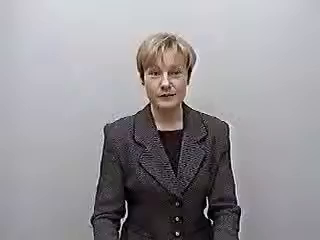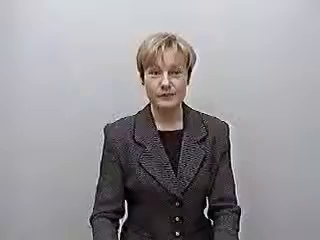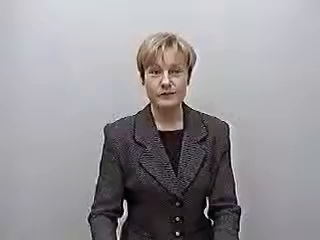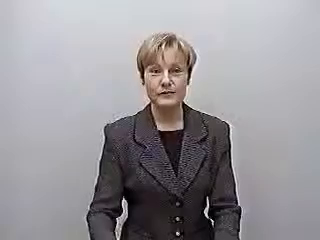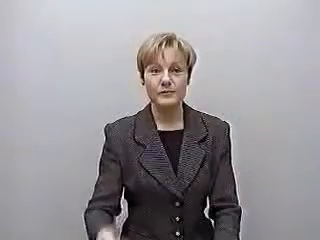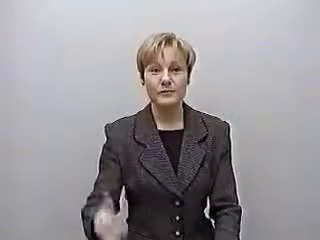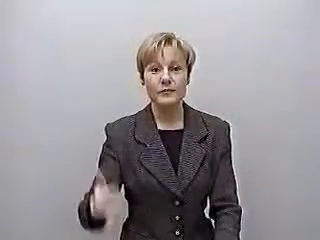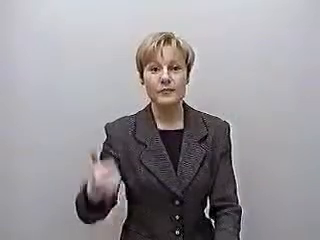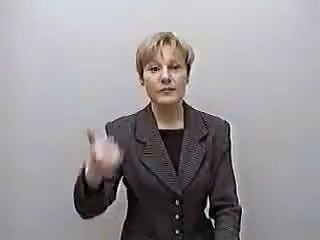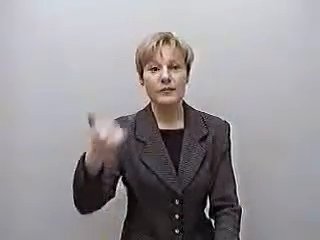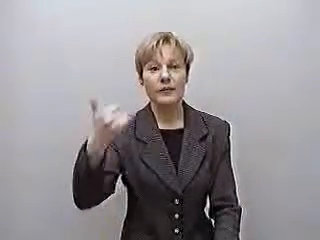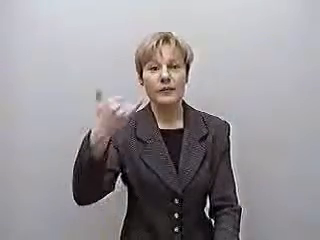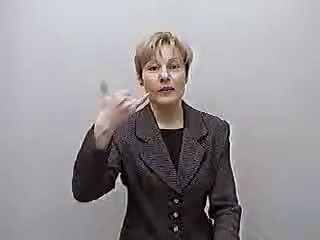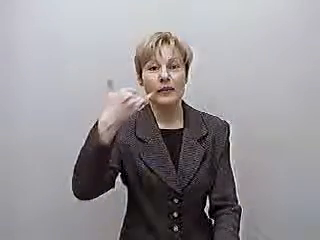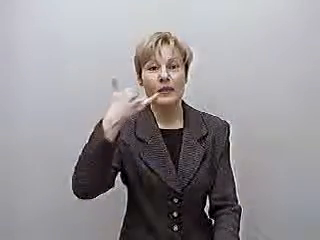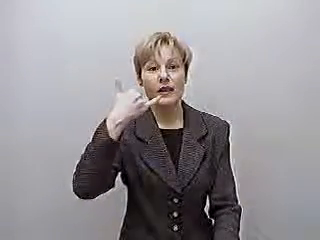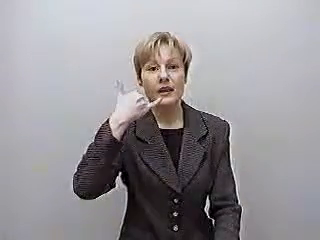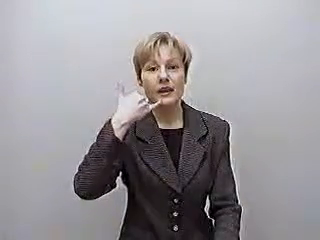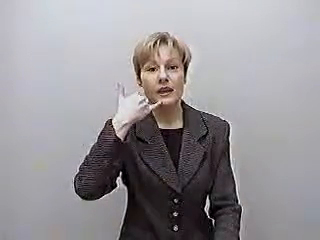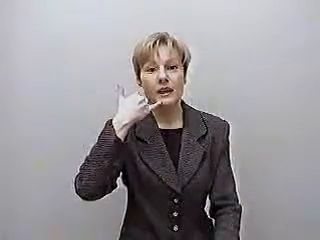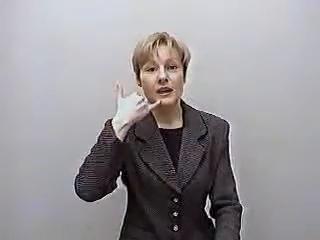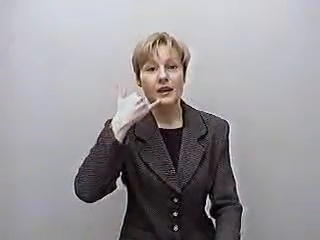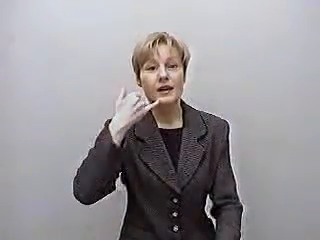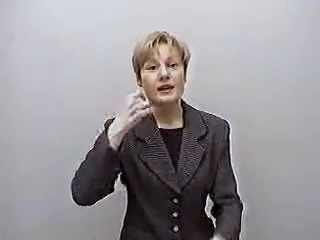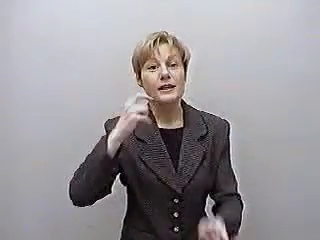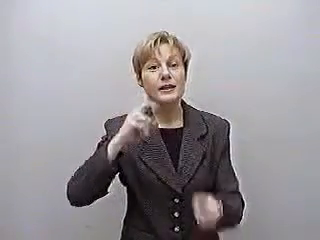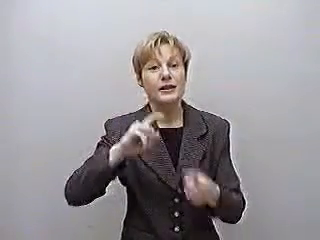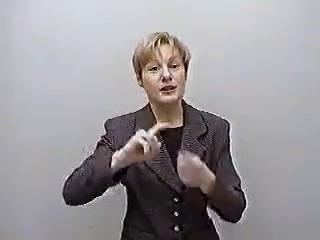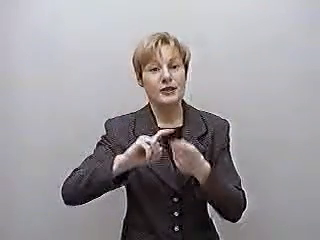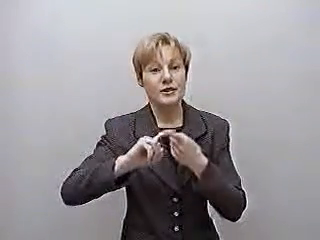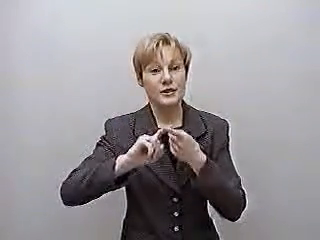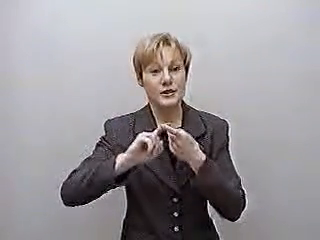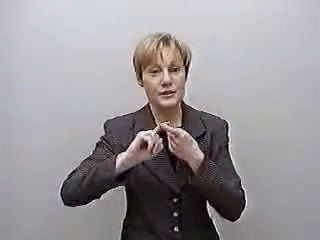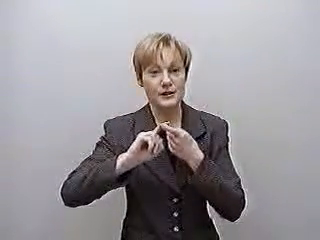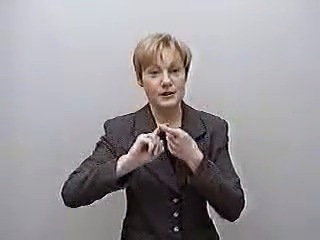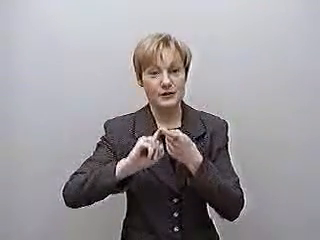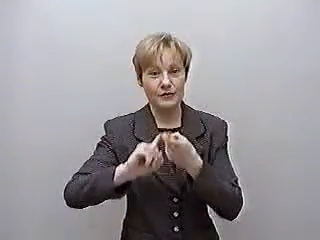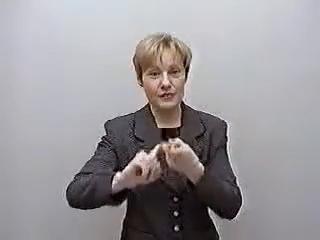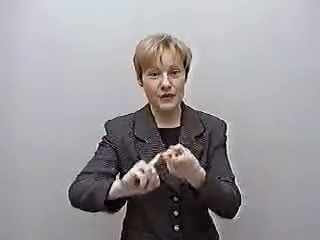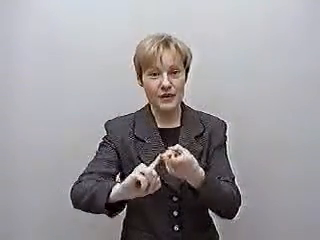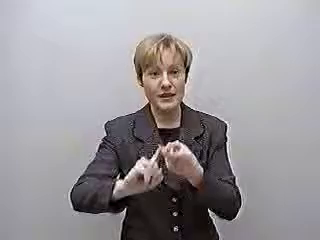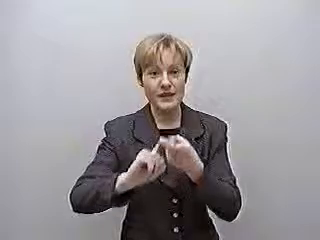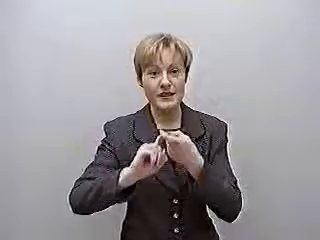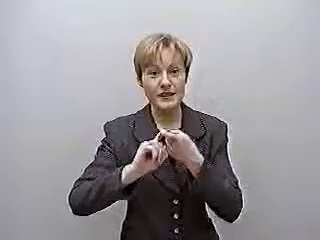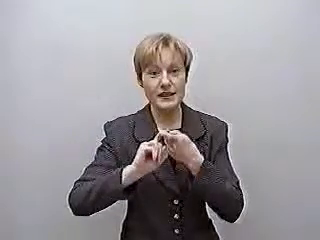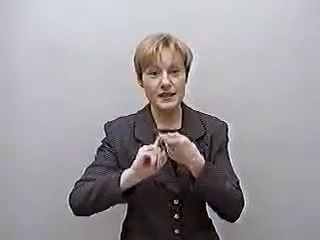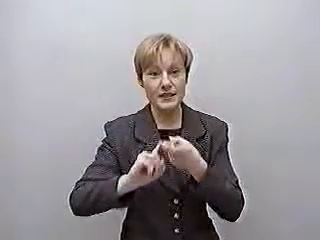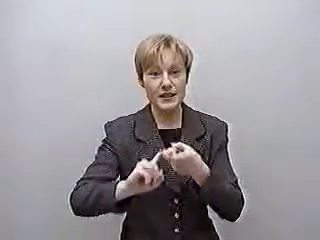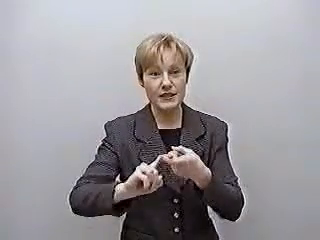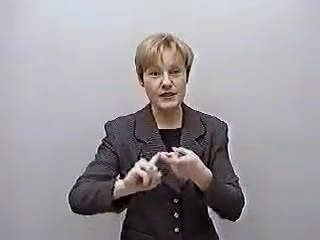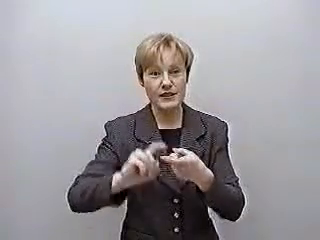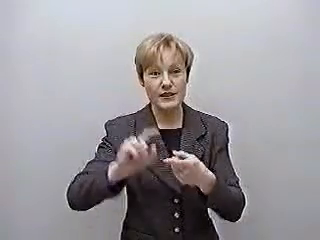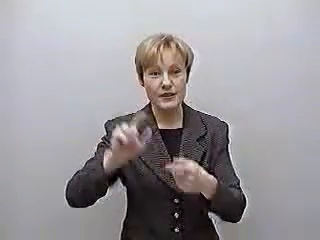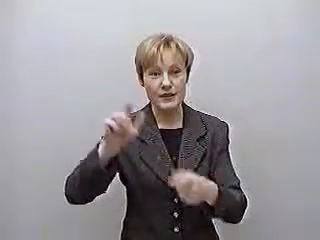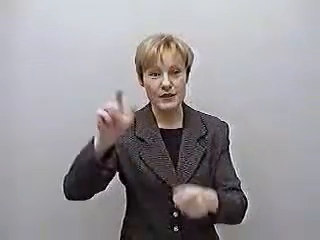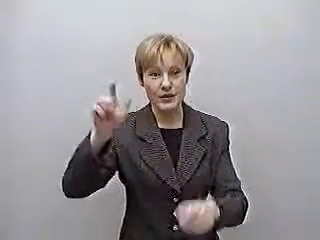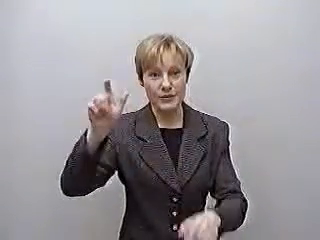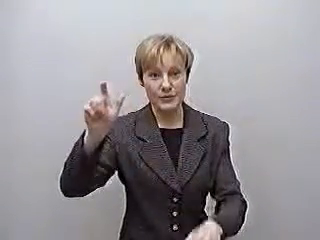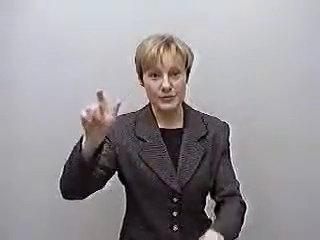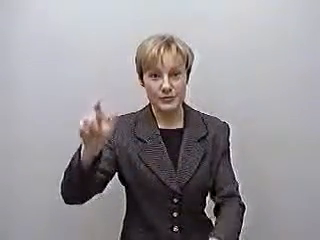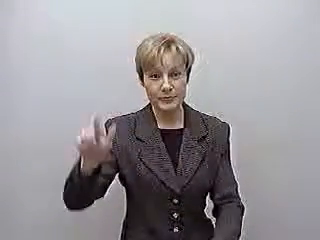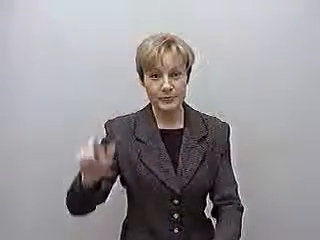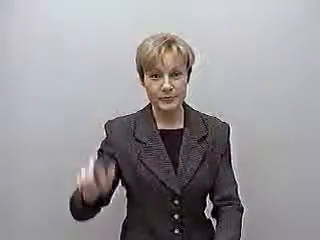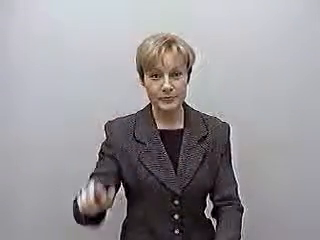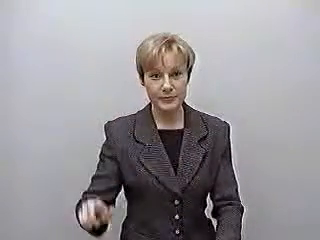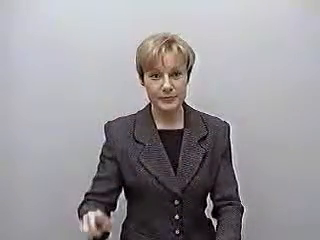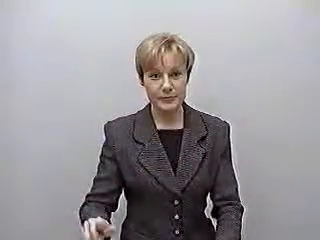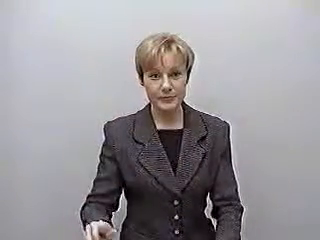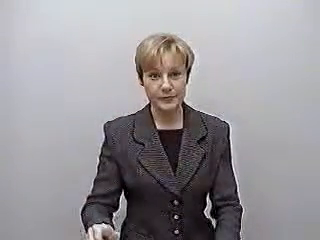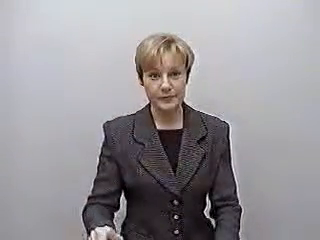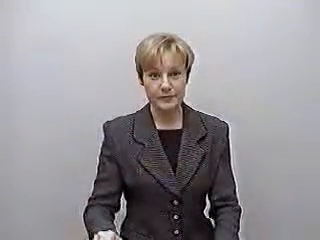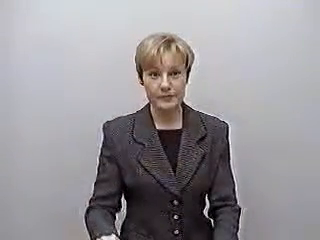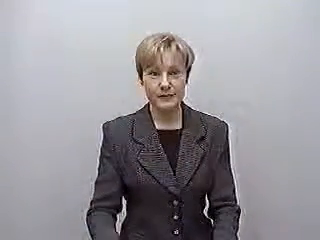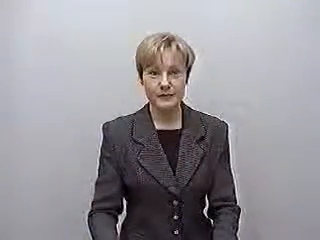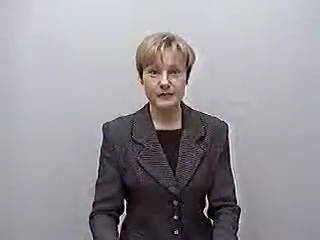связист